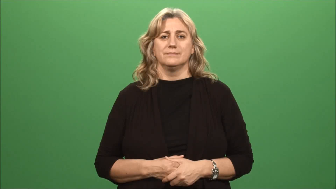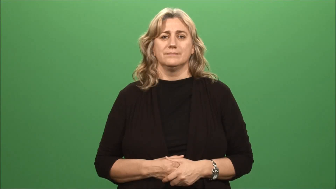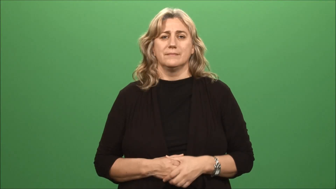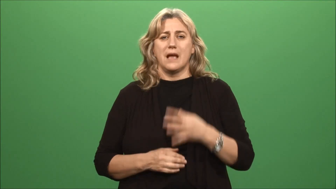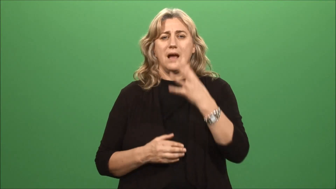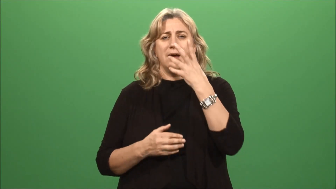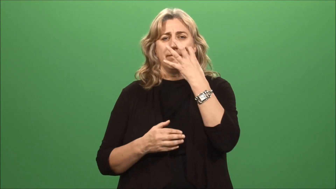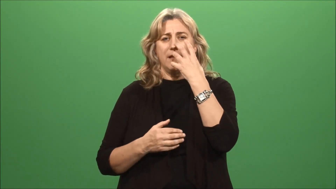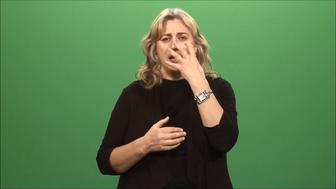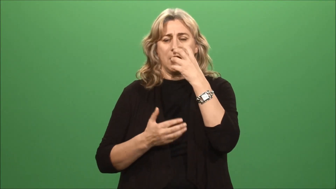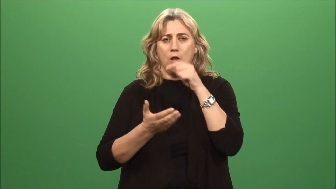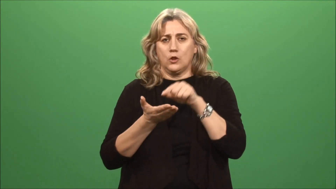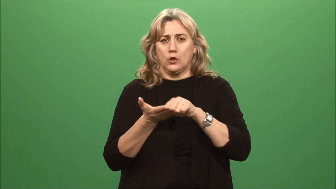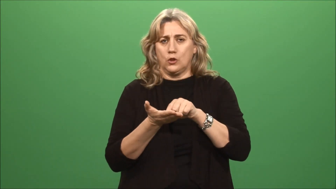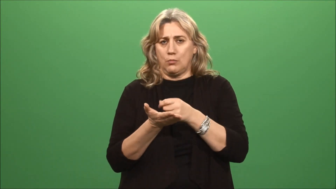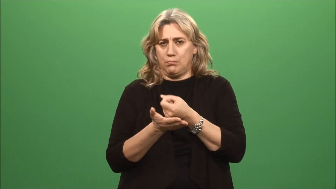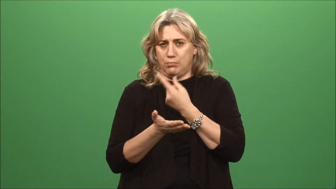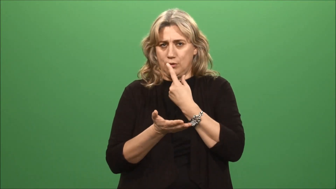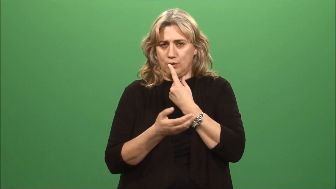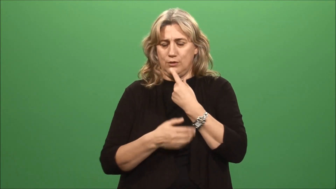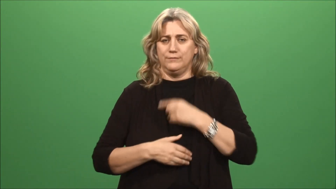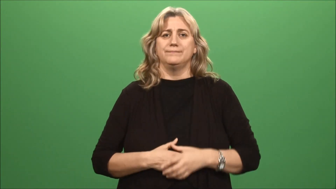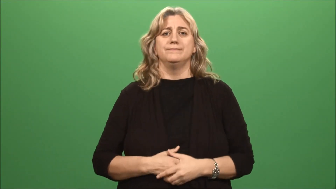Verkjatafla